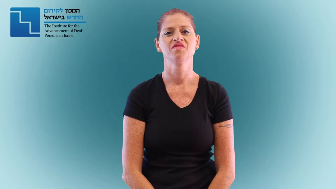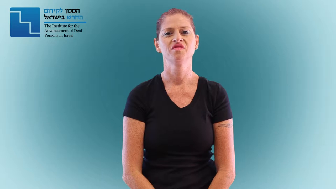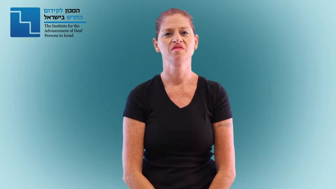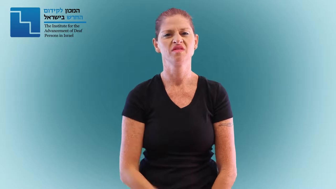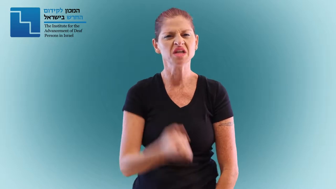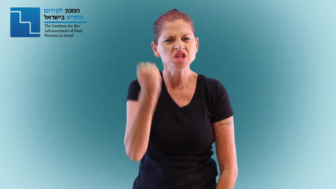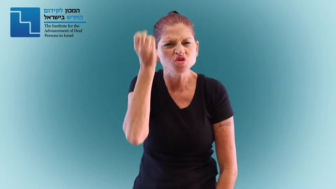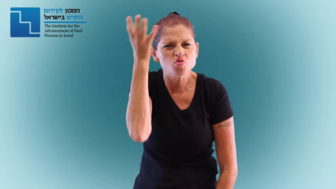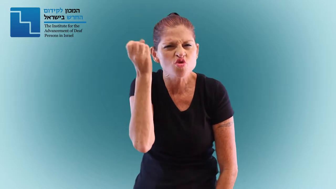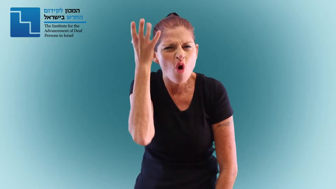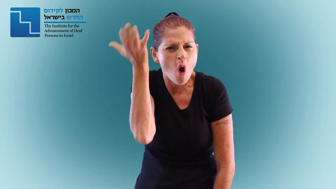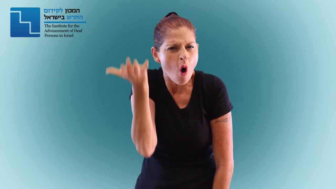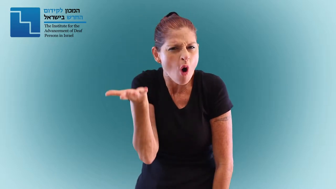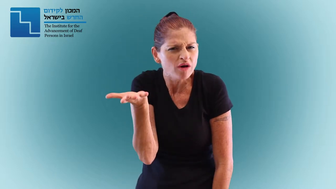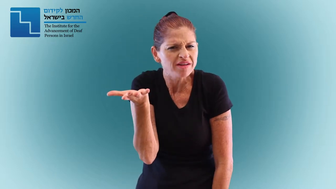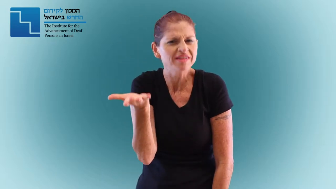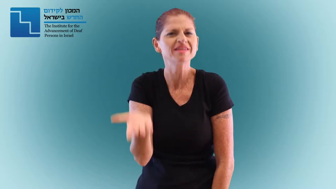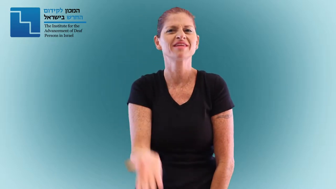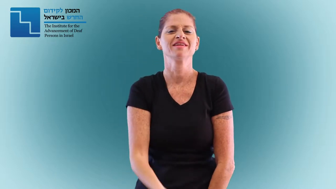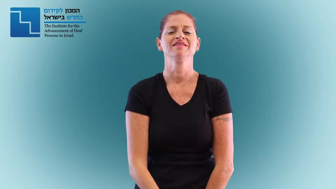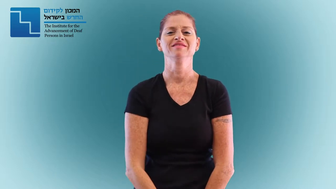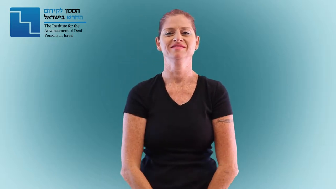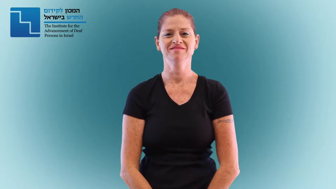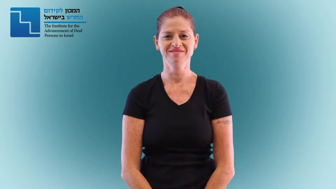שטויות